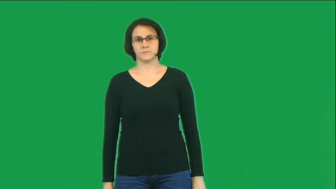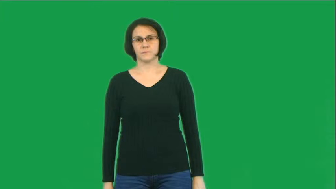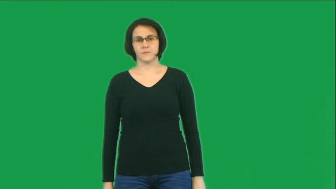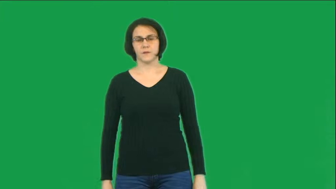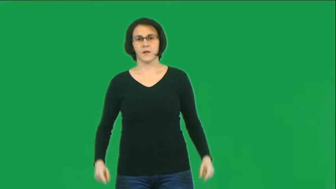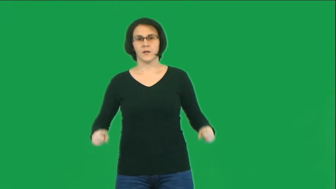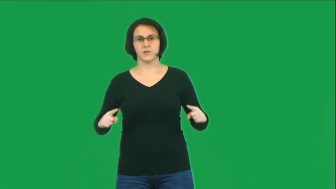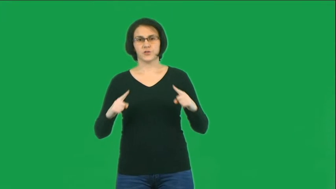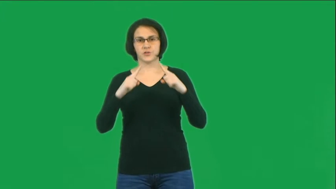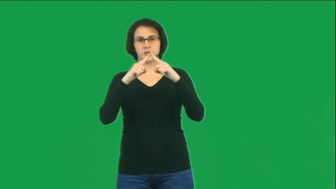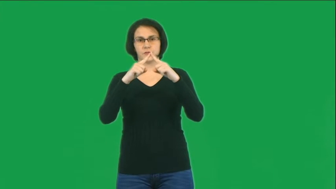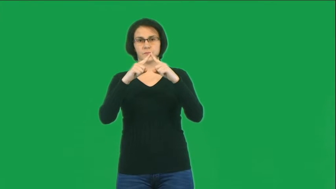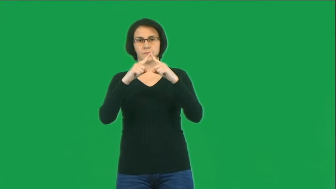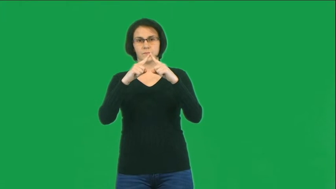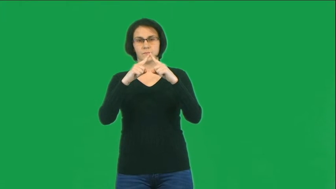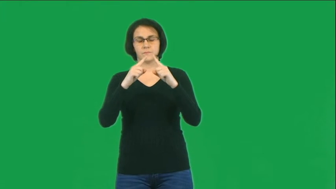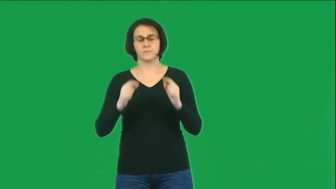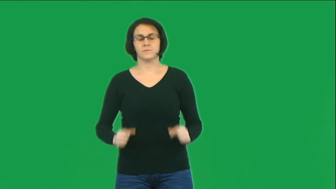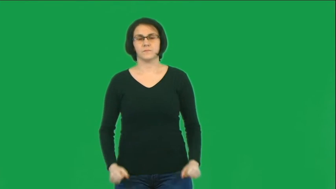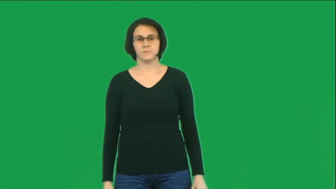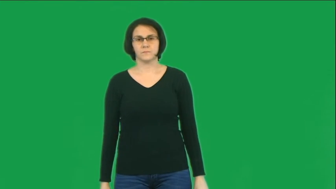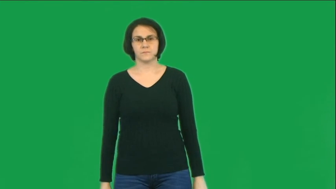szczyt